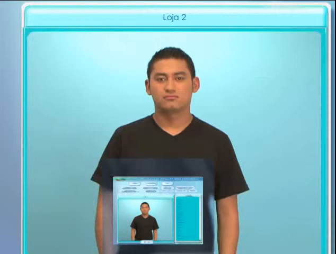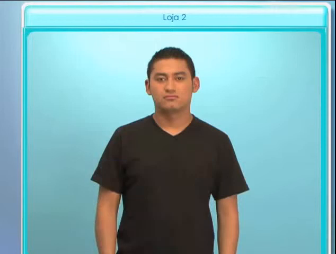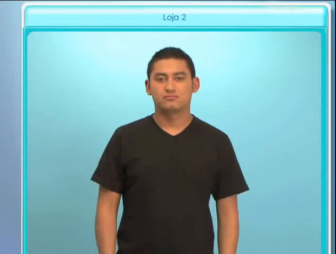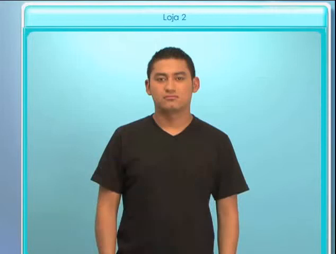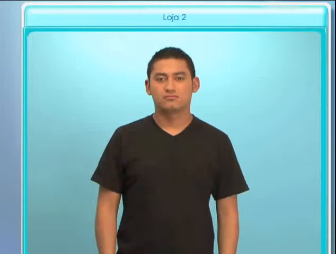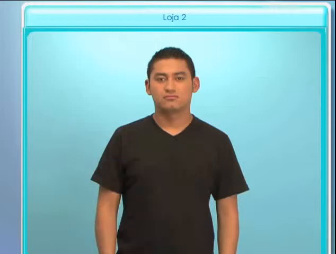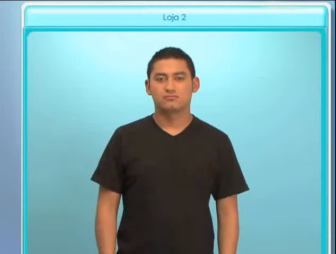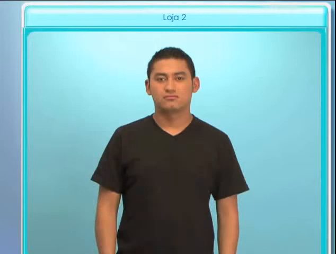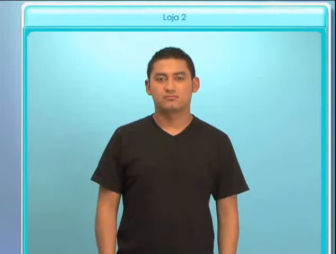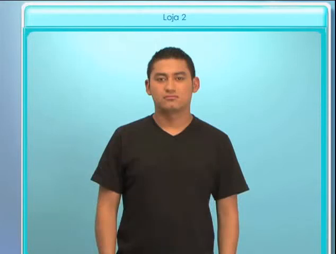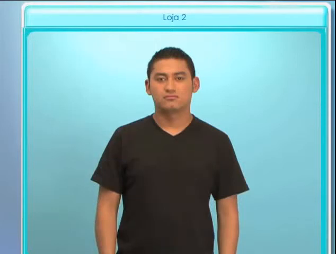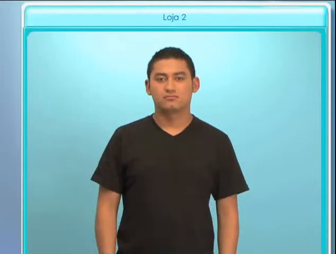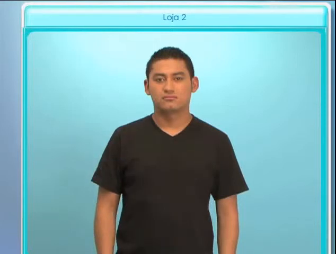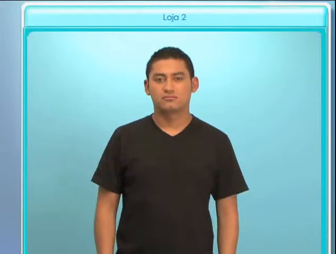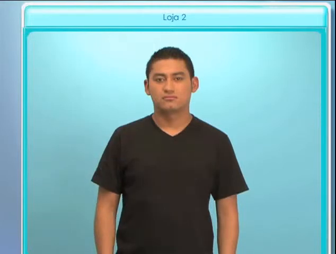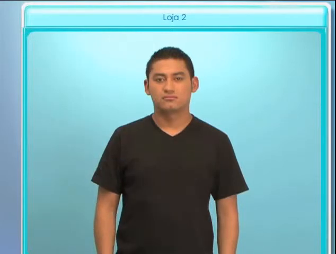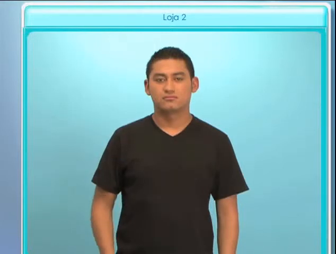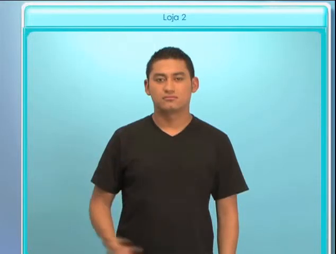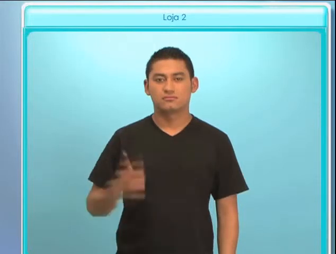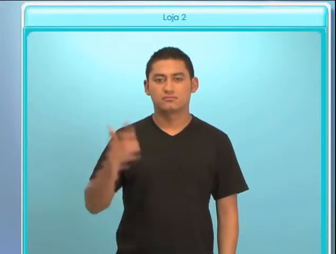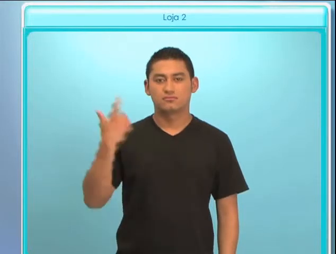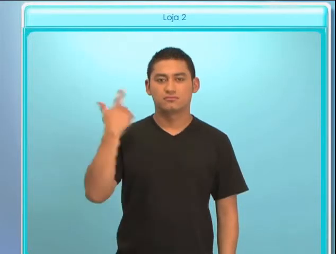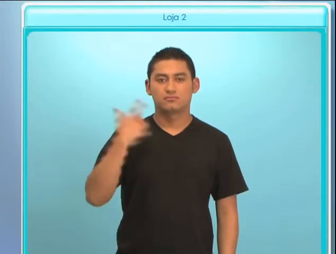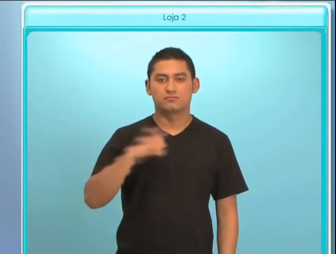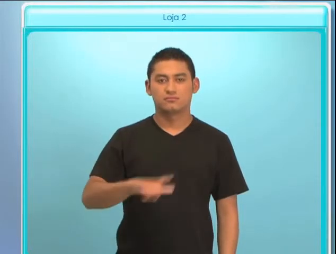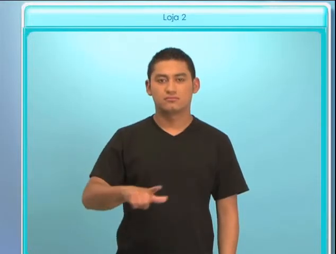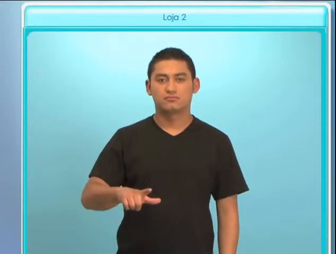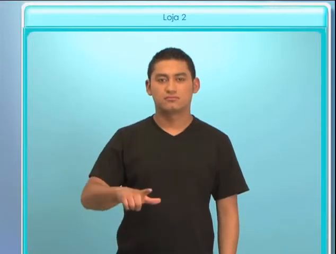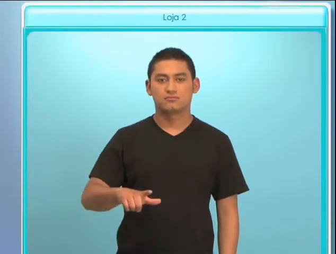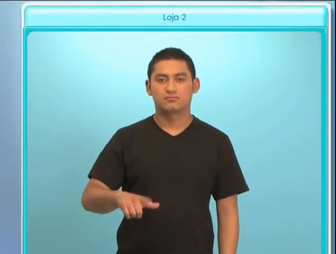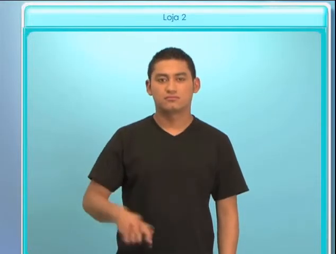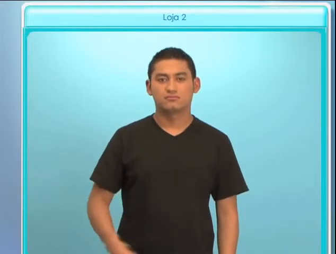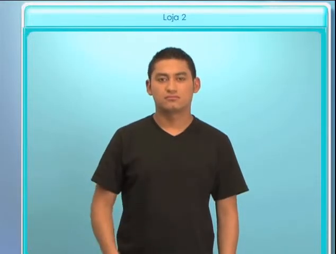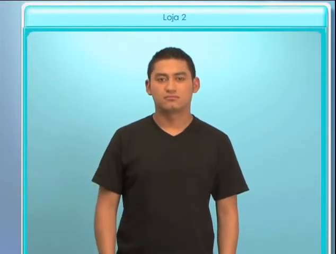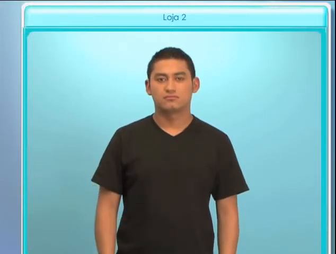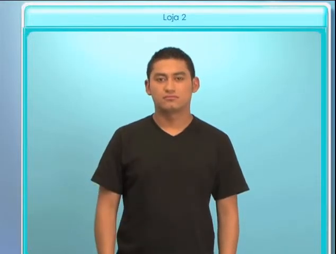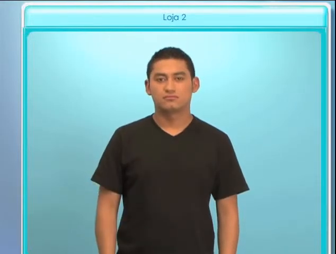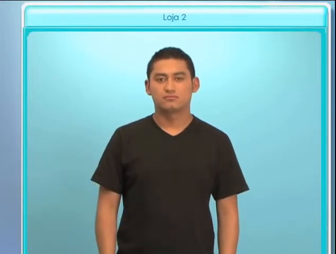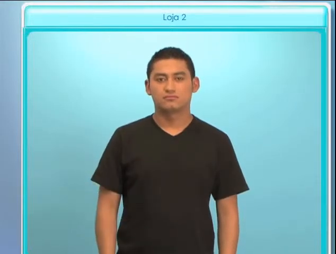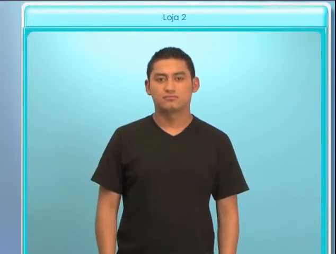LOJA